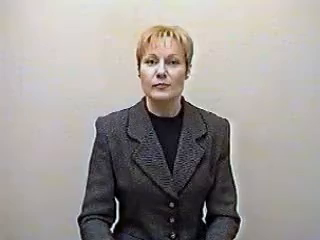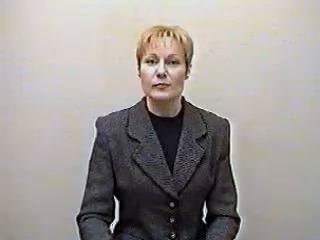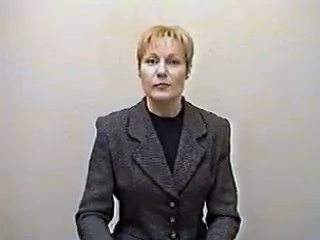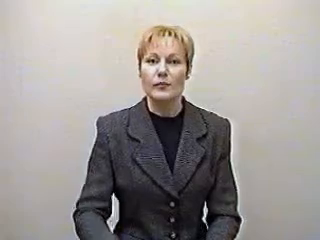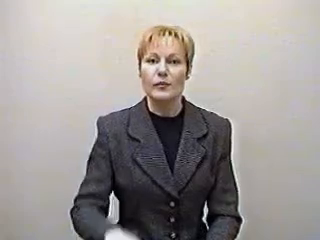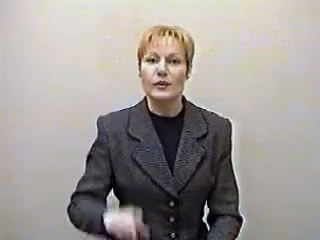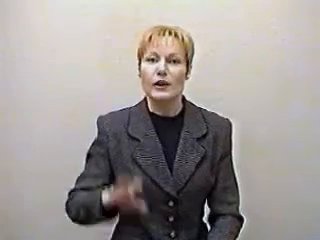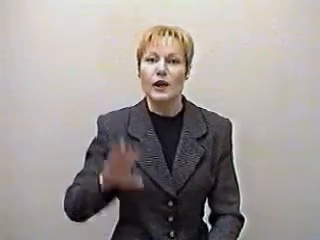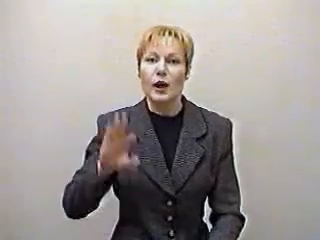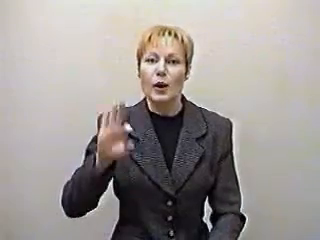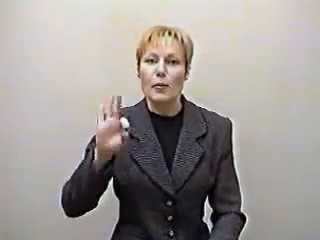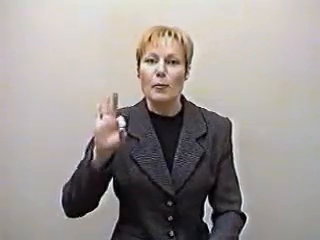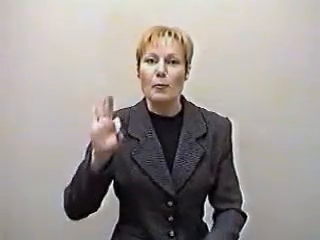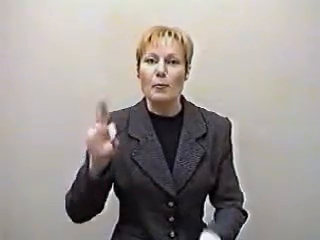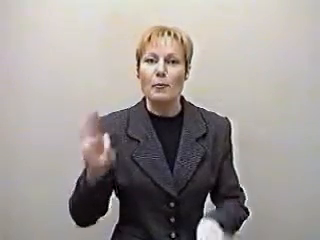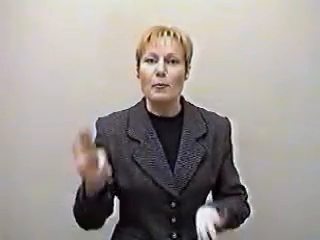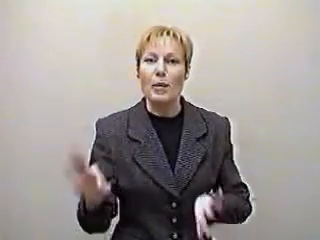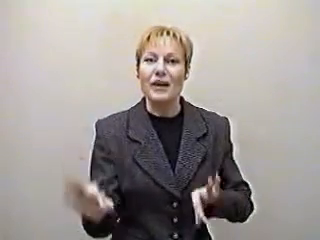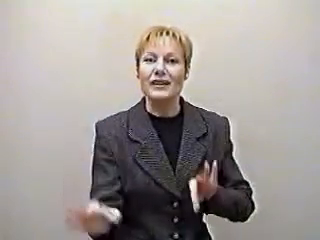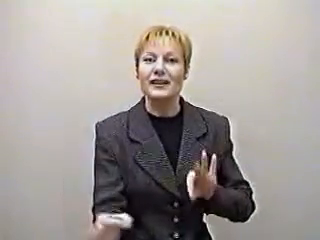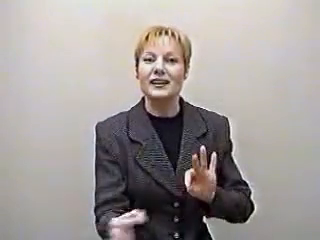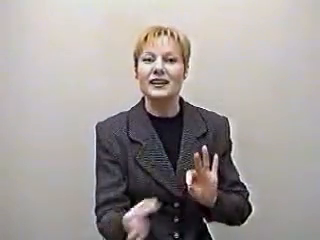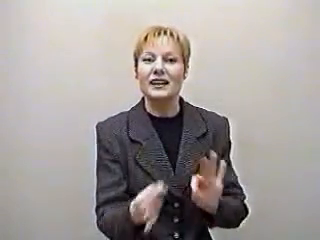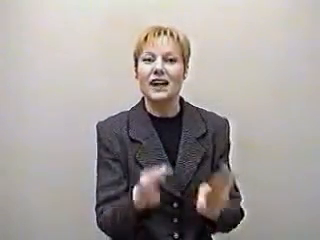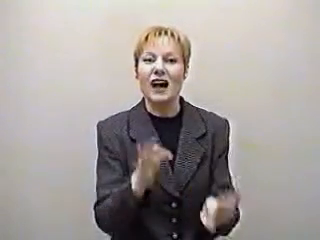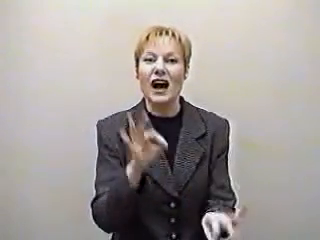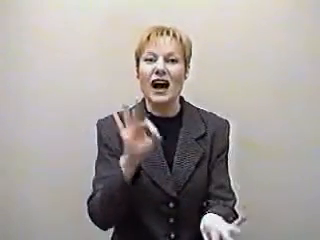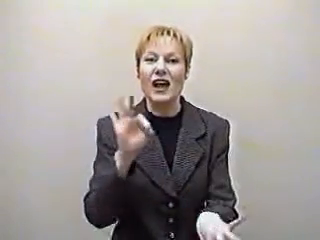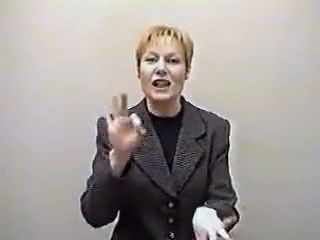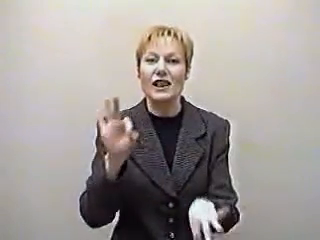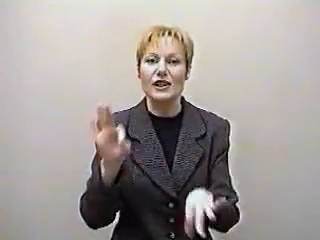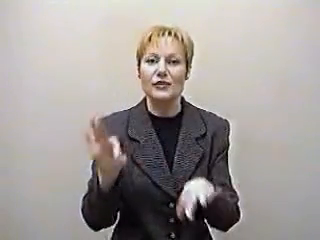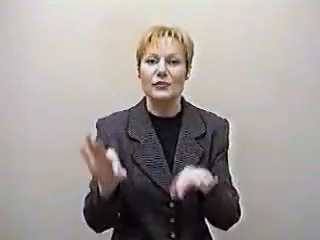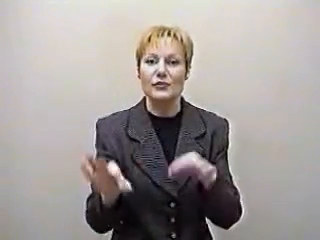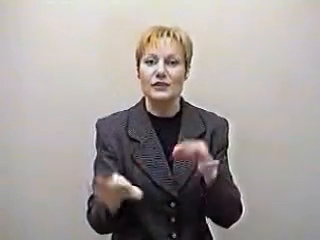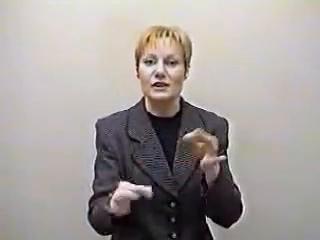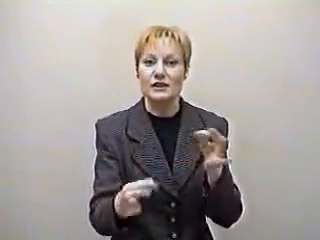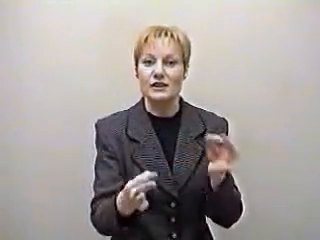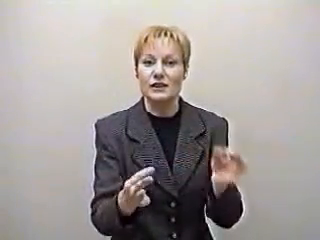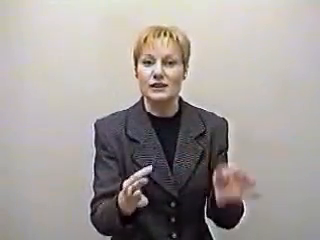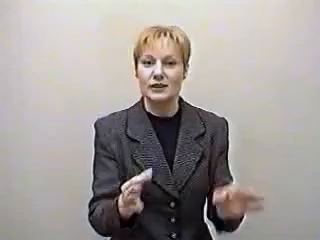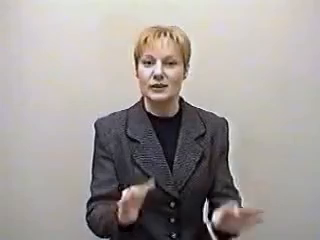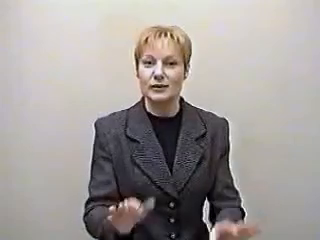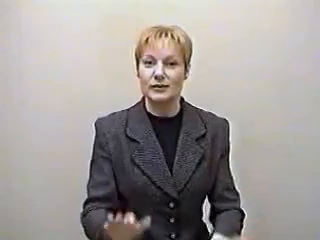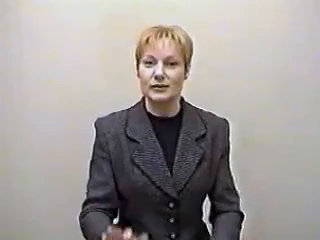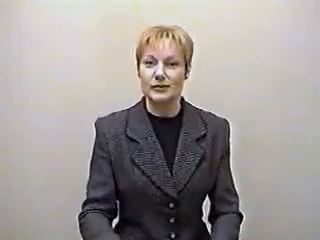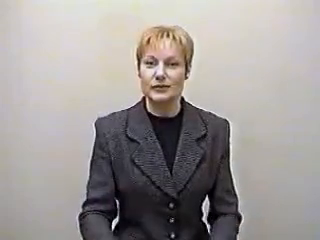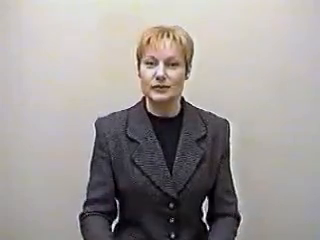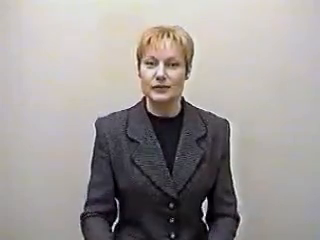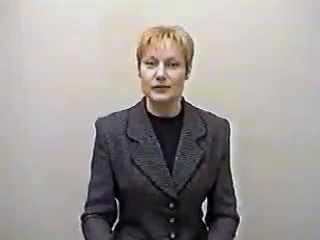подкалывать